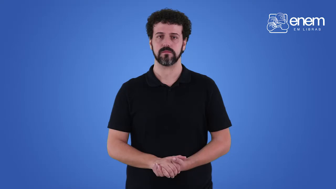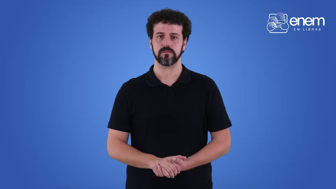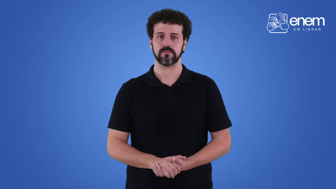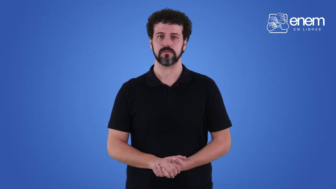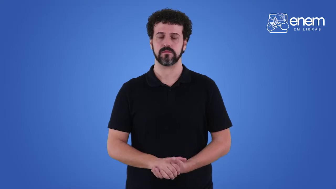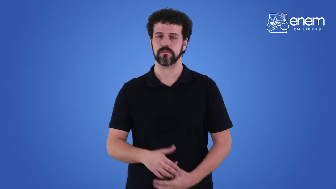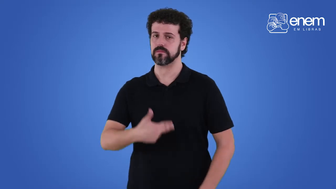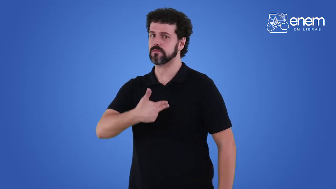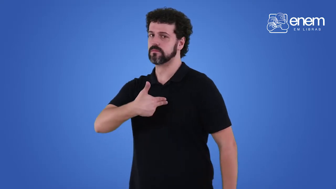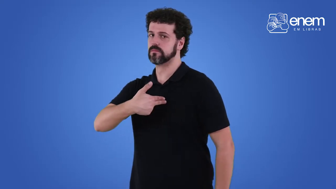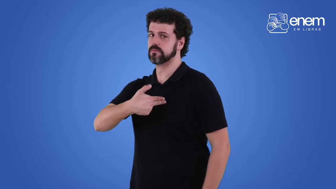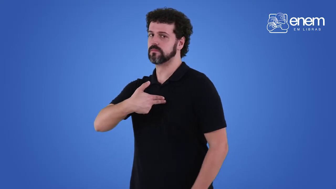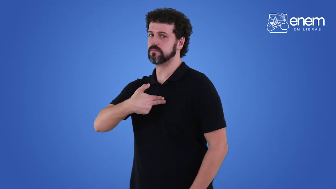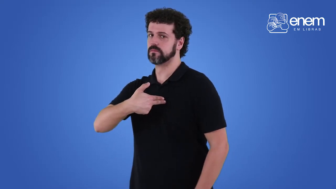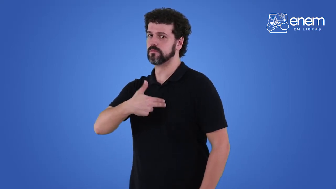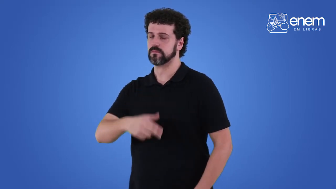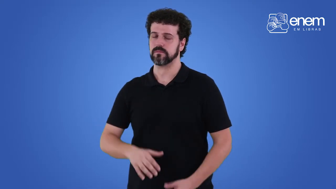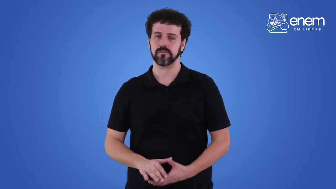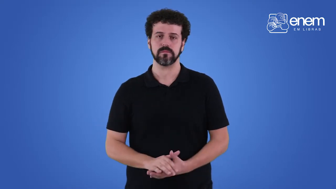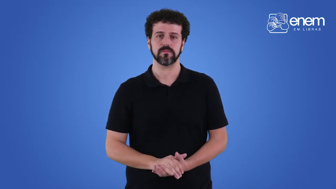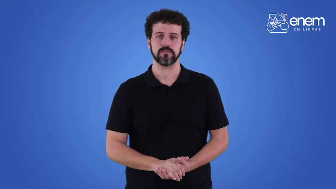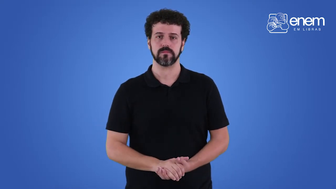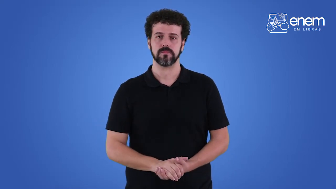Getúlio Vargas